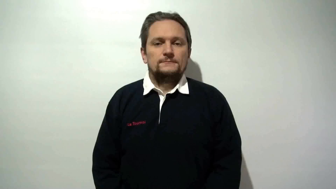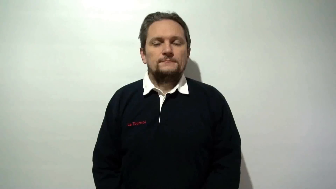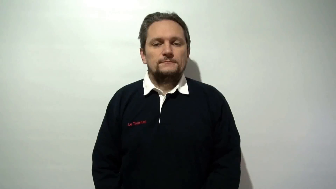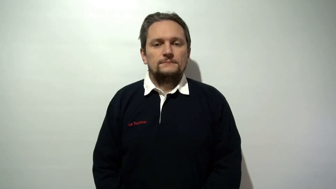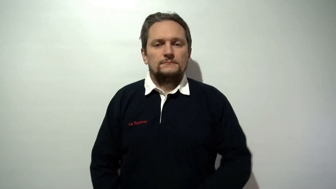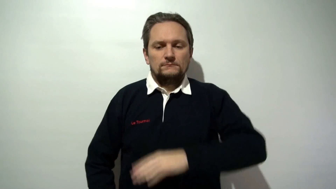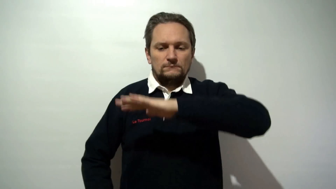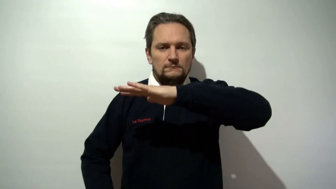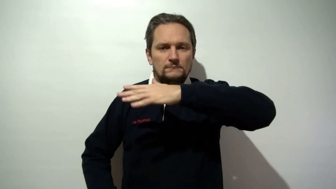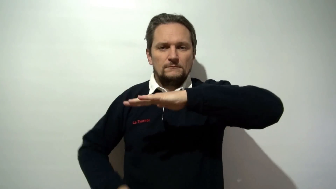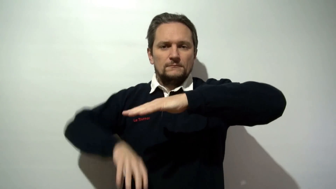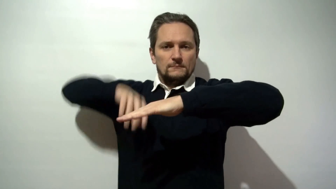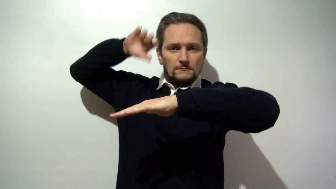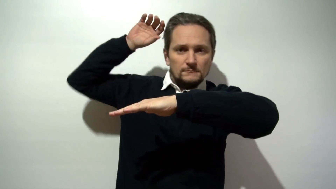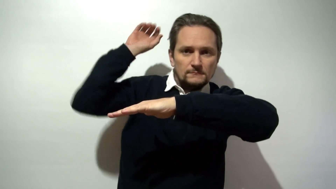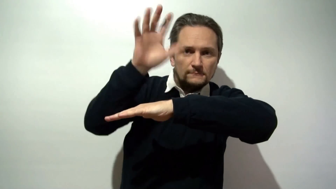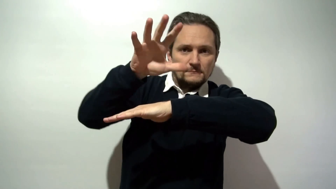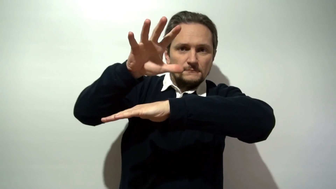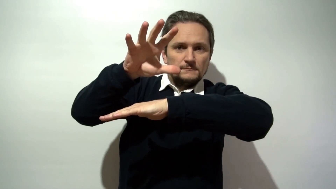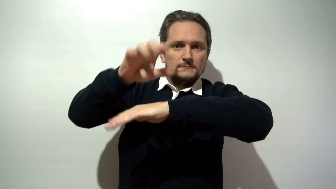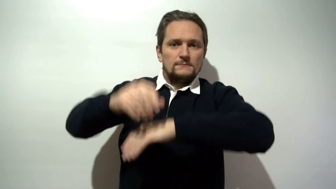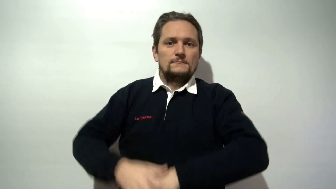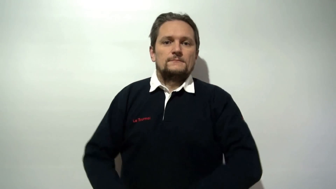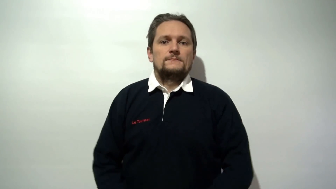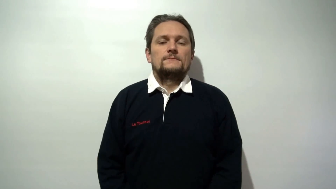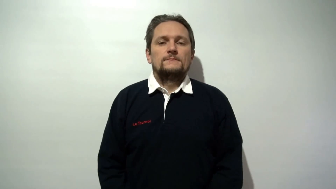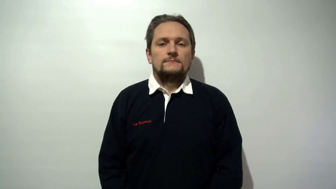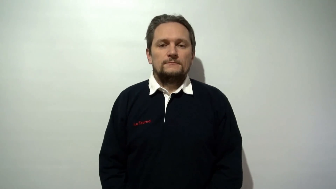walter-polo